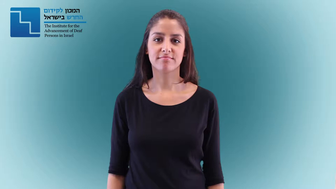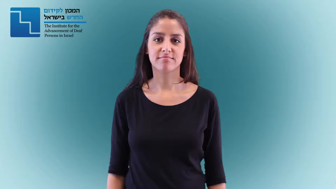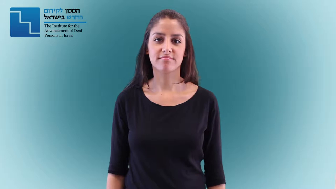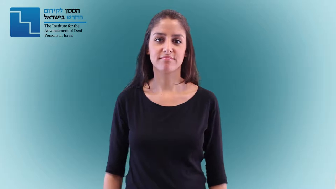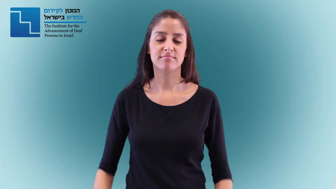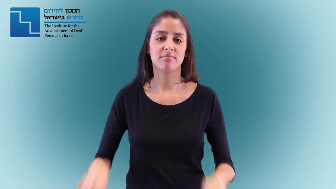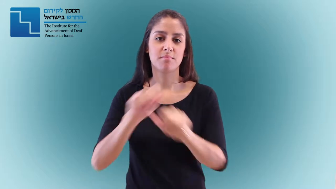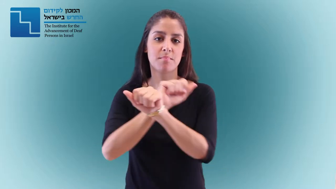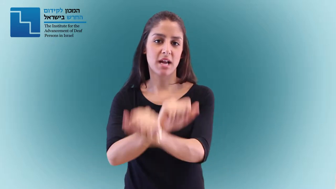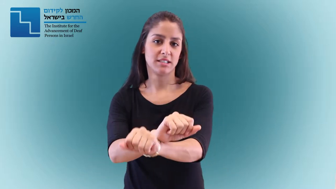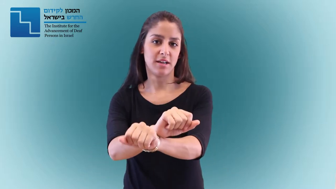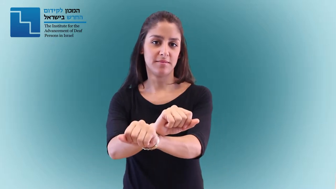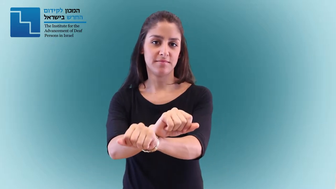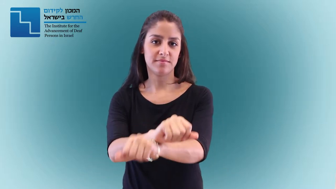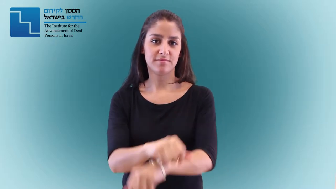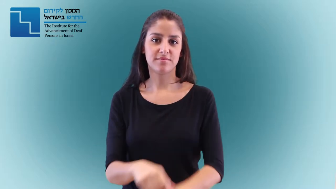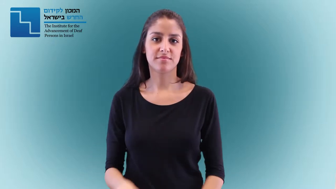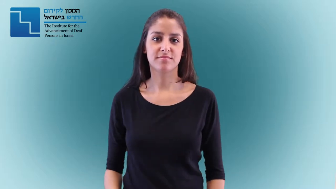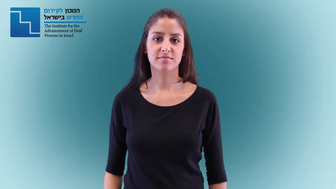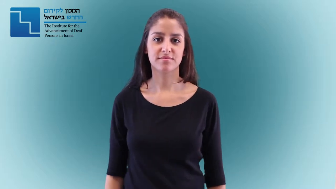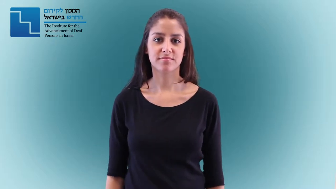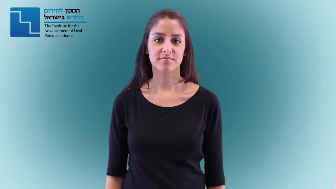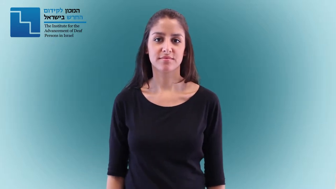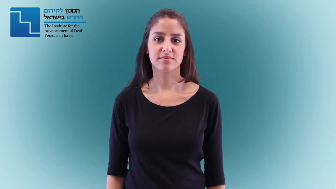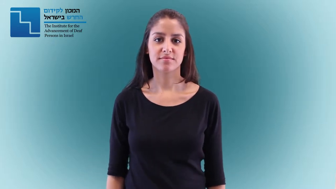מאסר